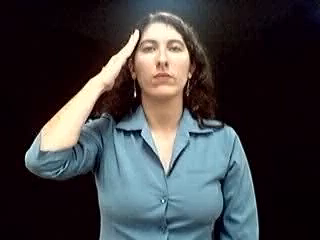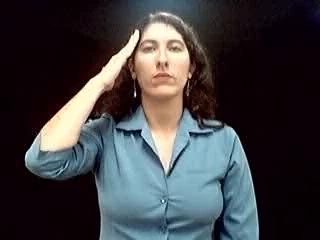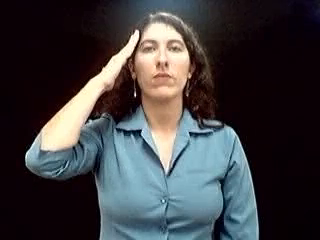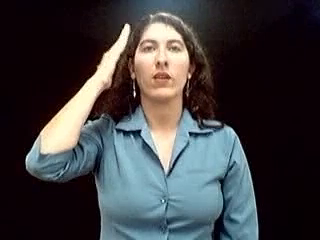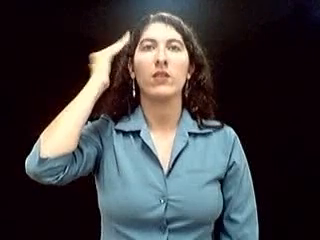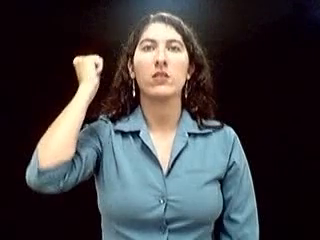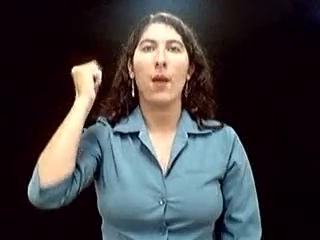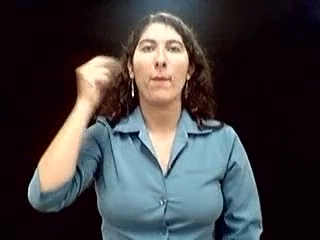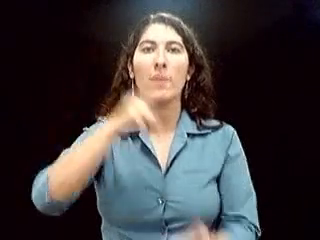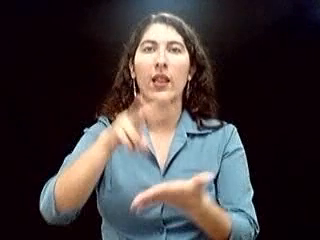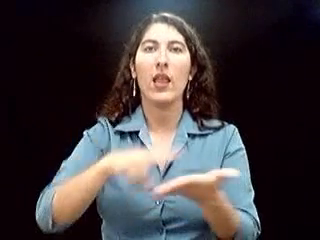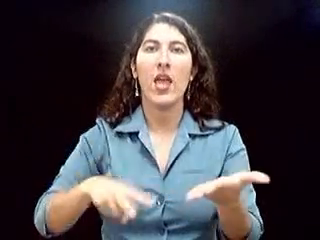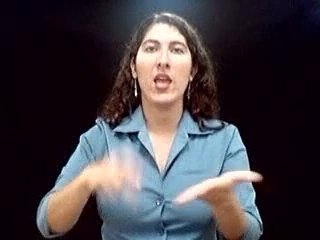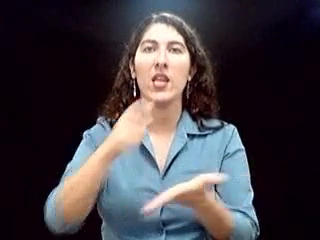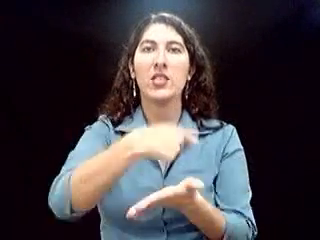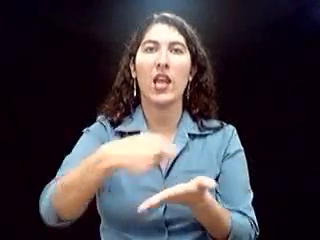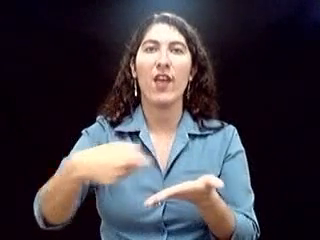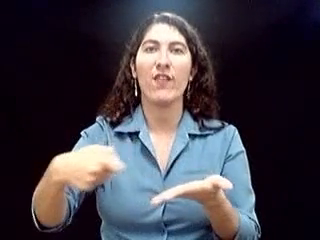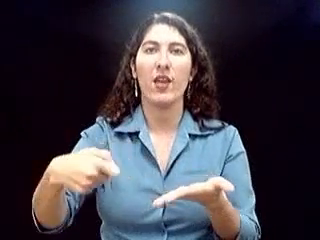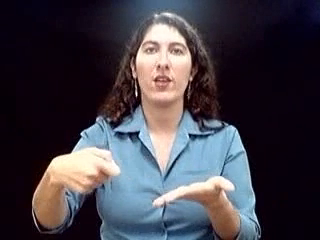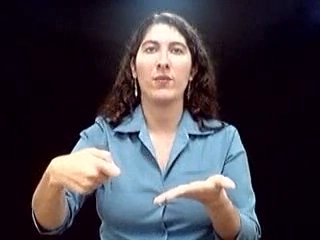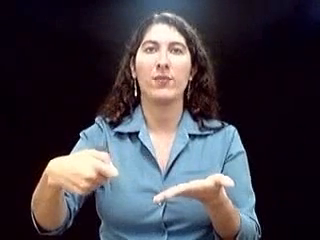alfabetizado